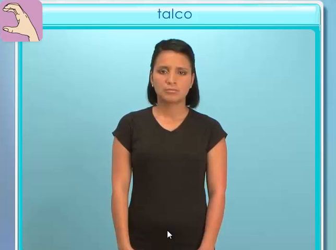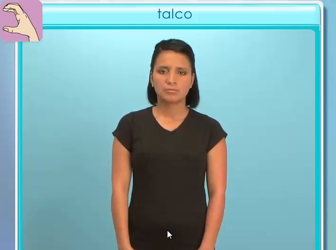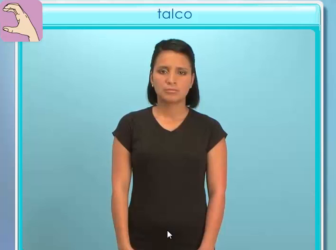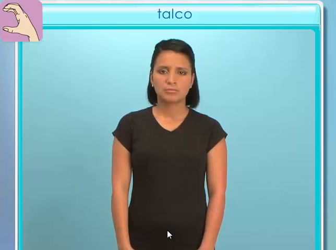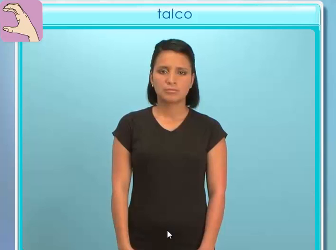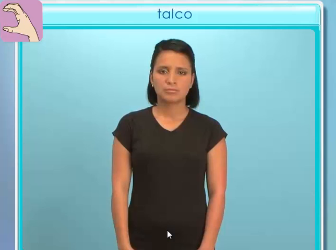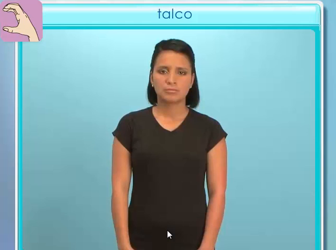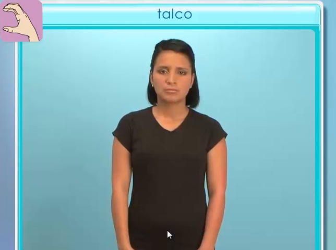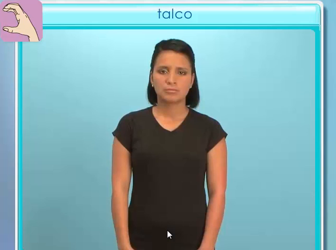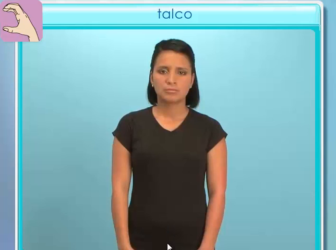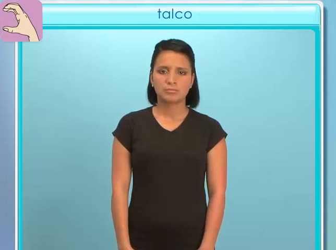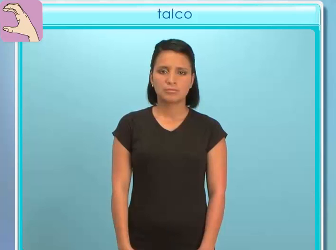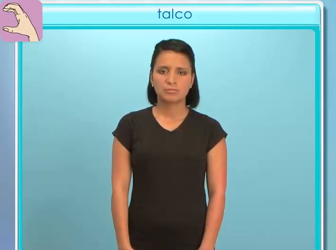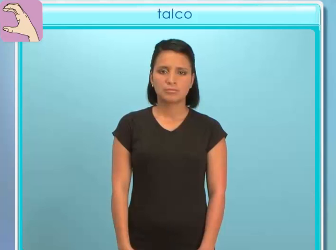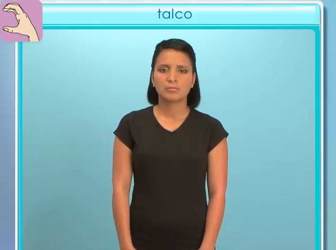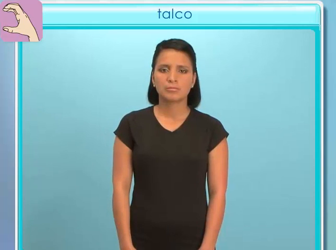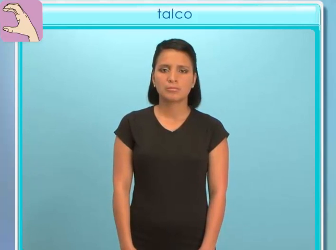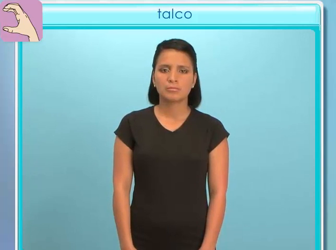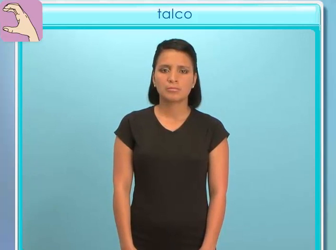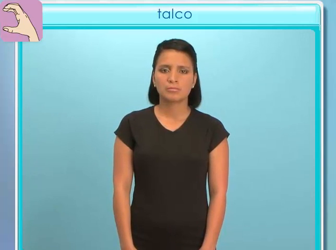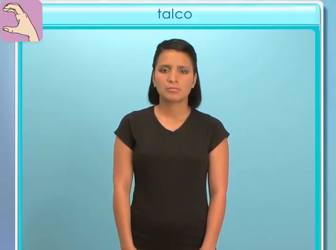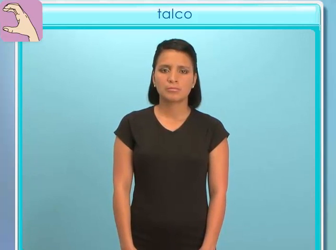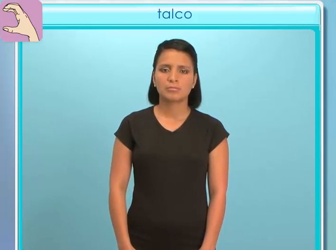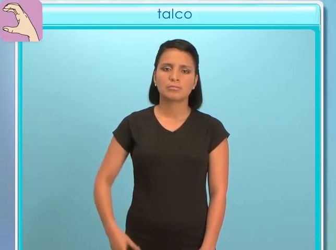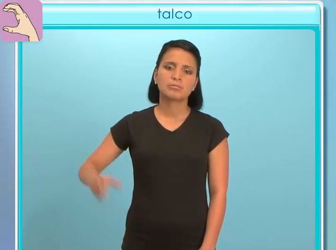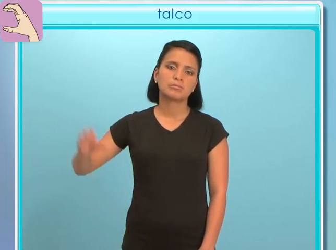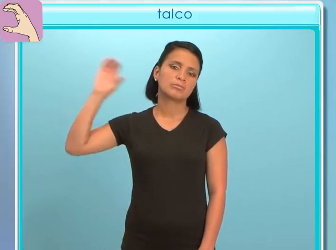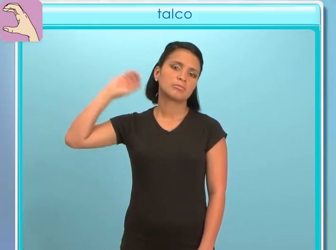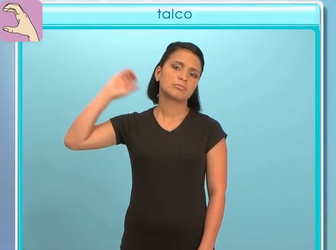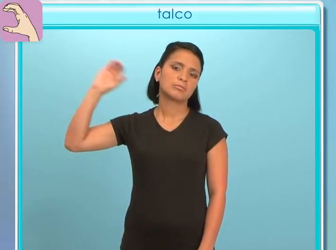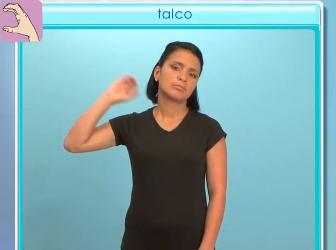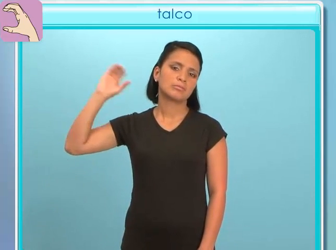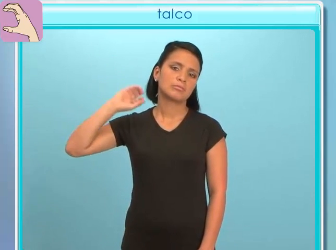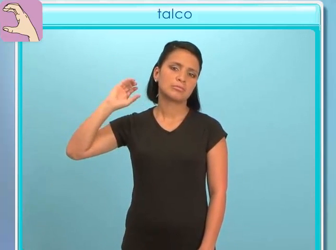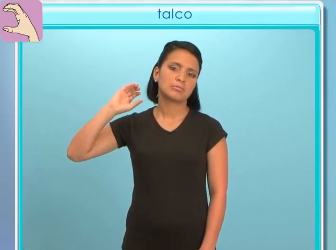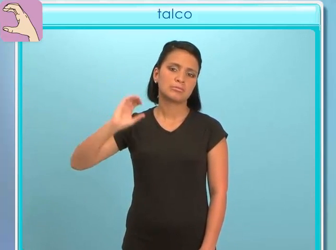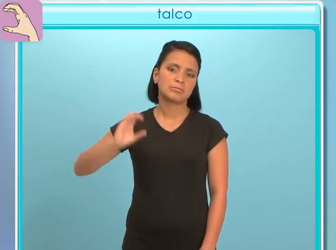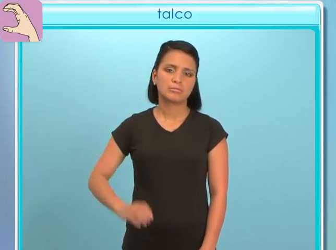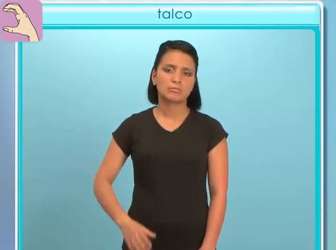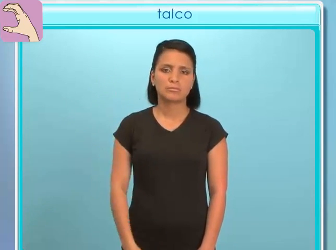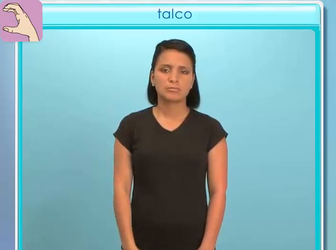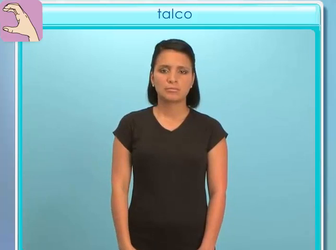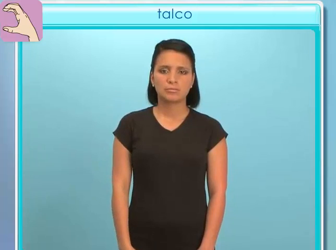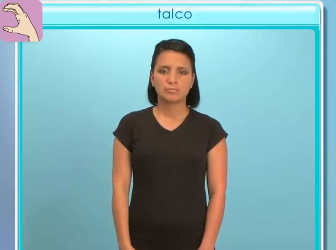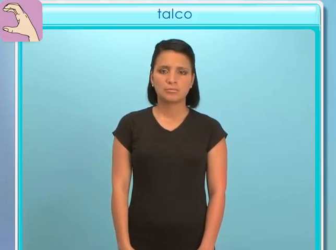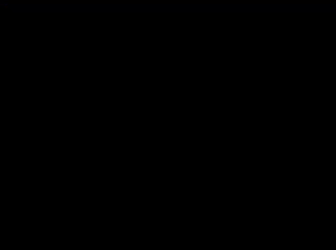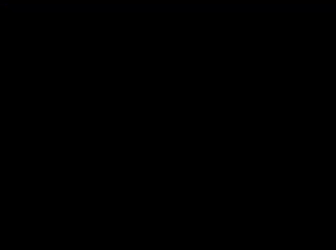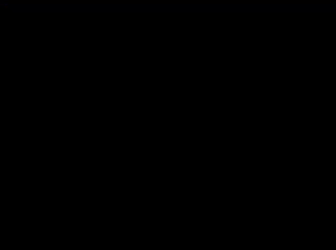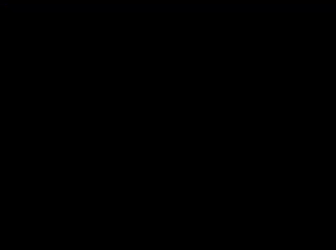TALCO